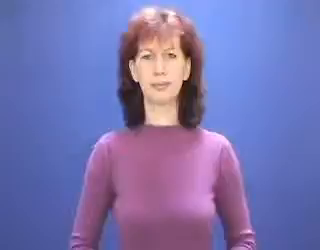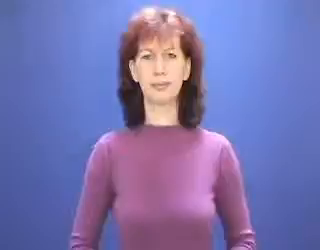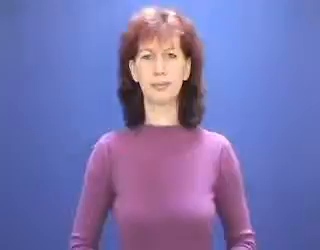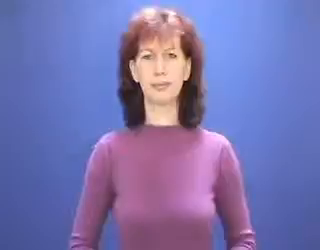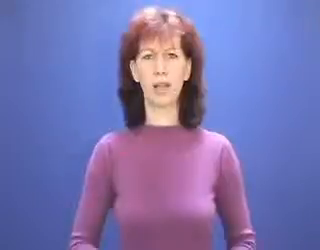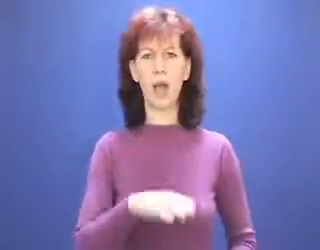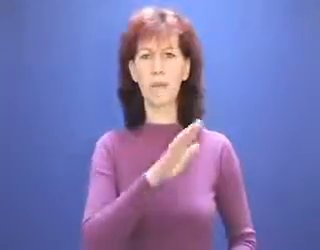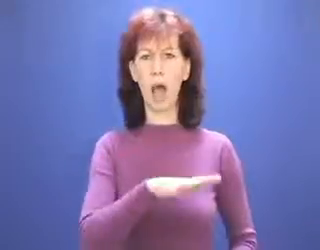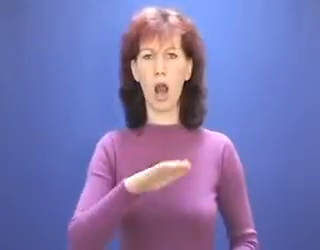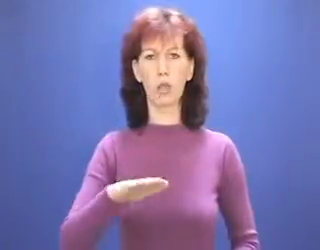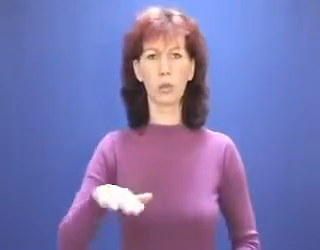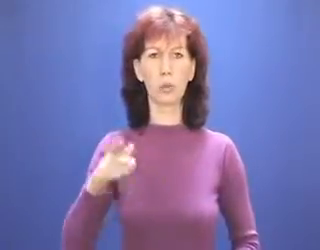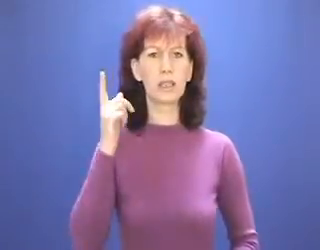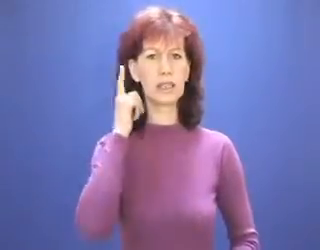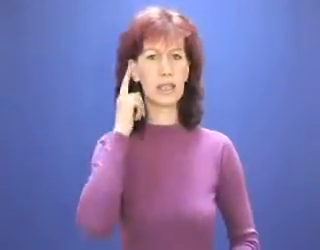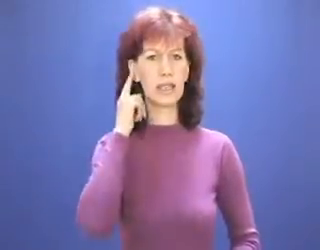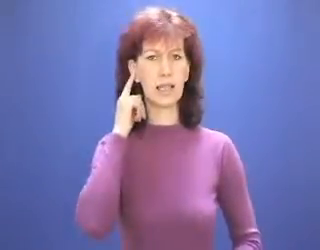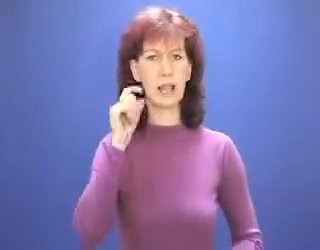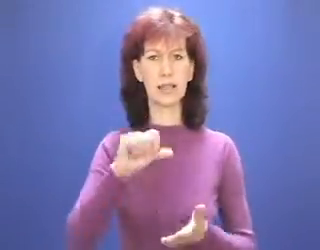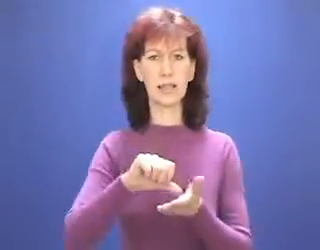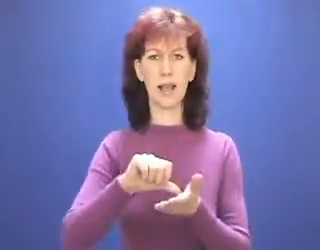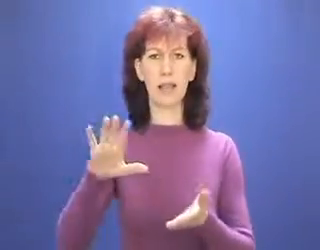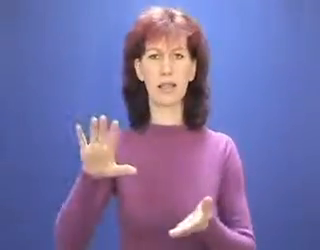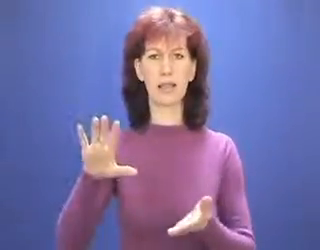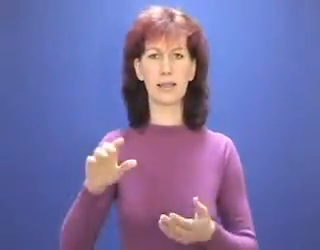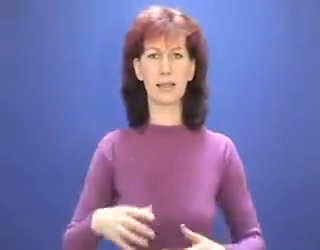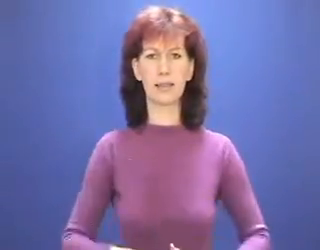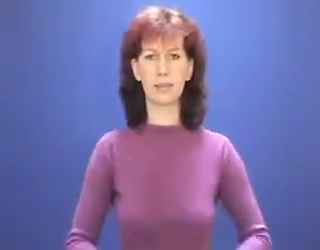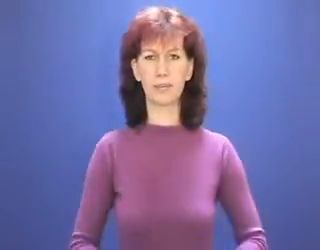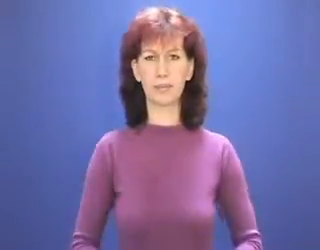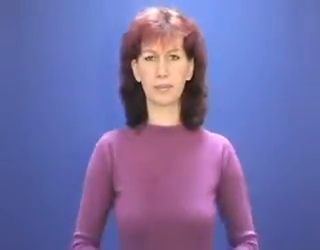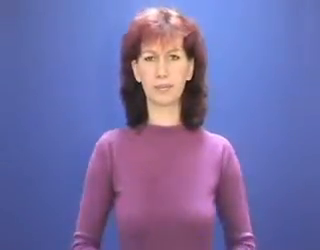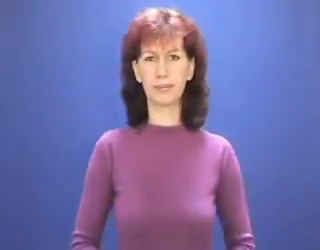Bernu dzirdes centrs